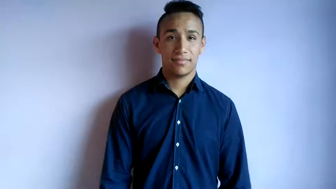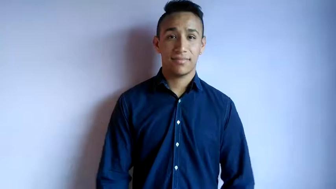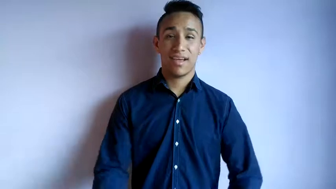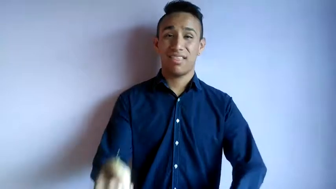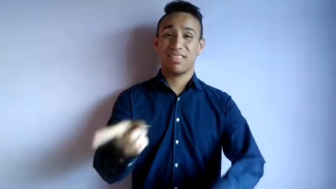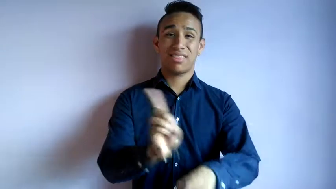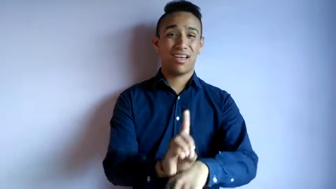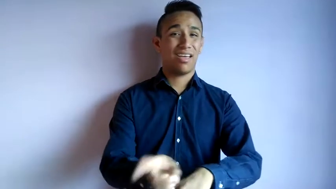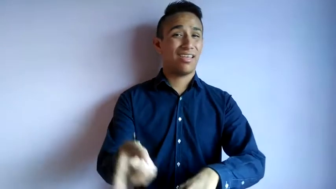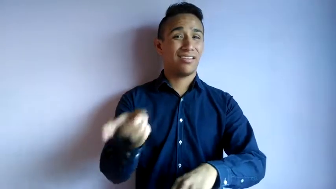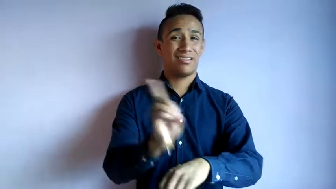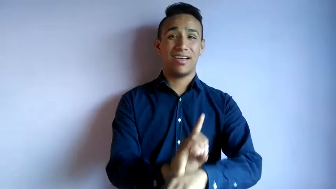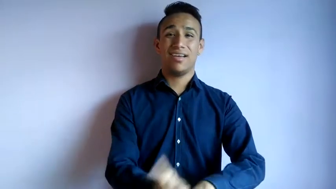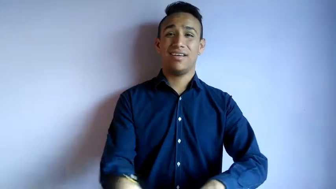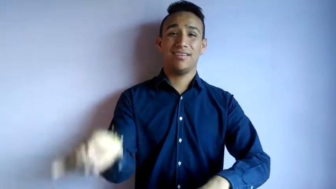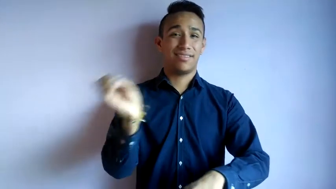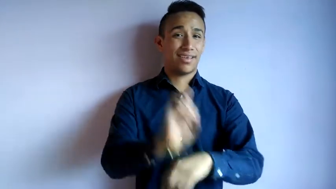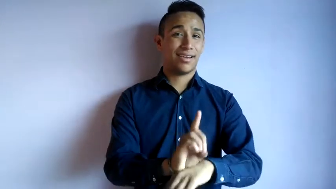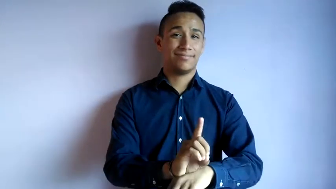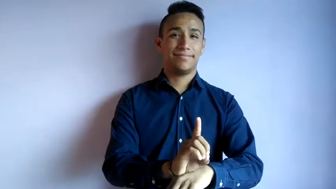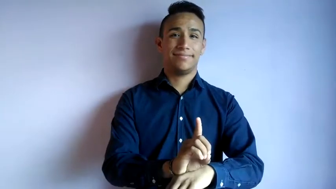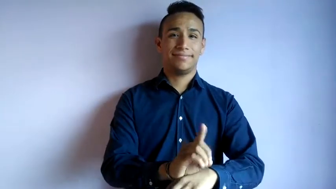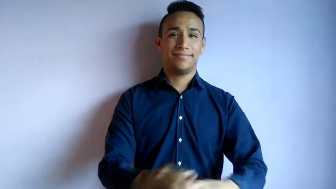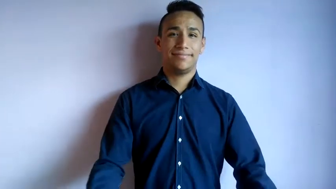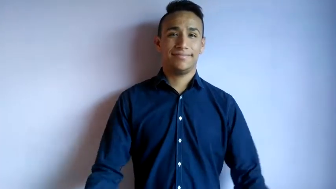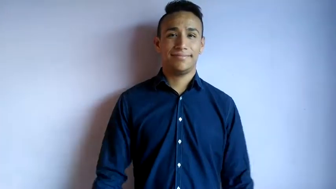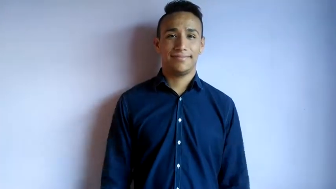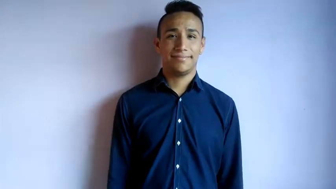dia a dia